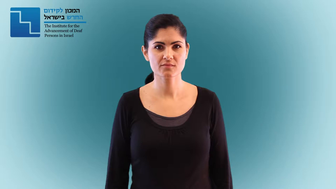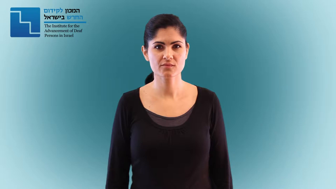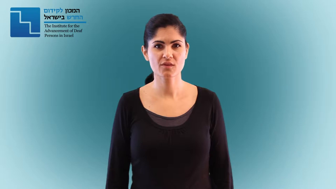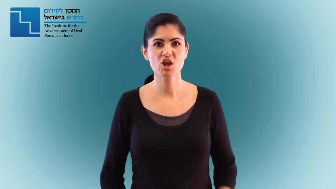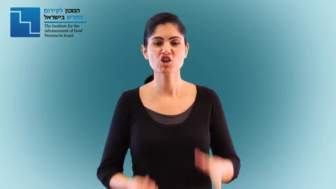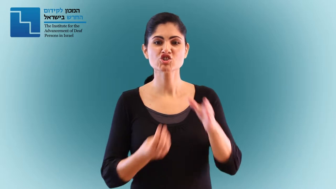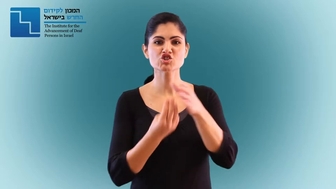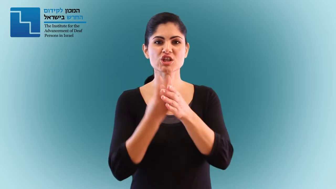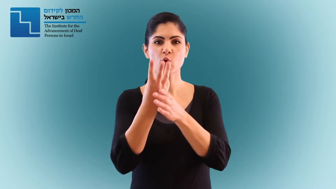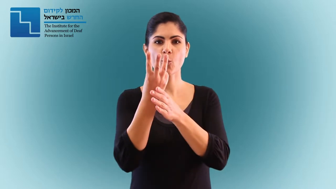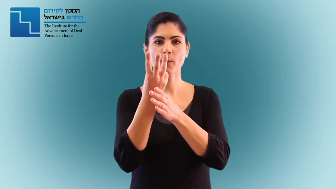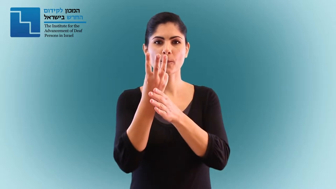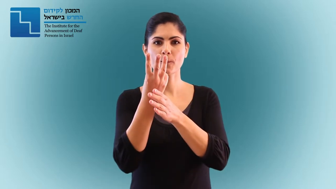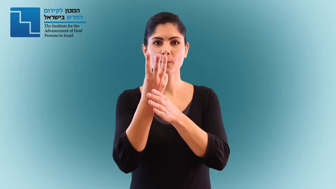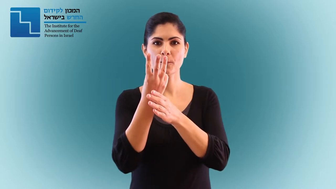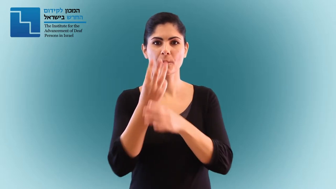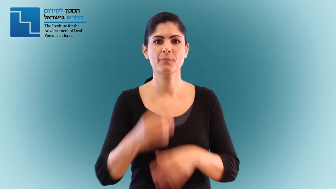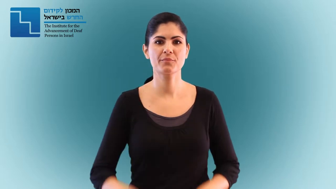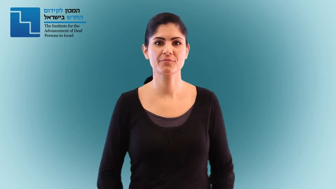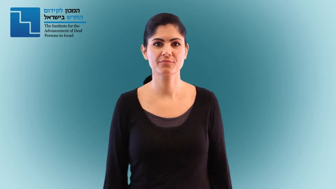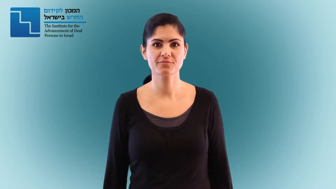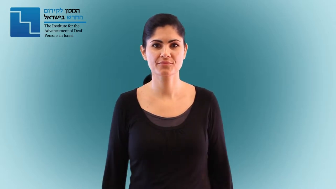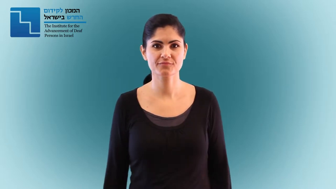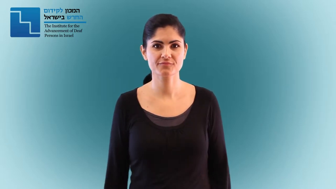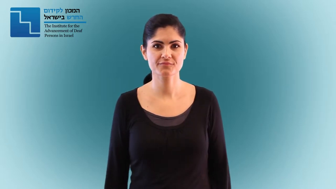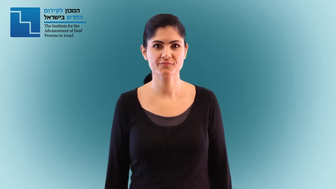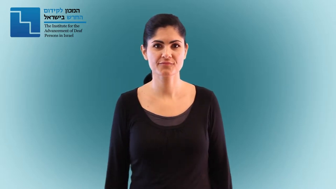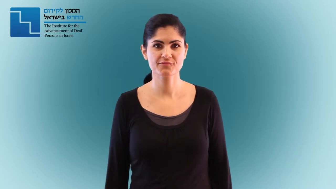שיקום